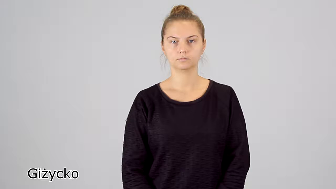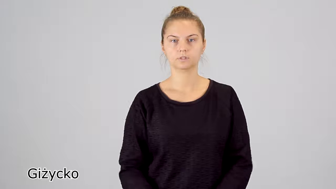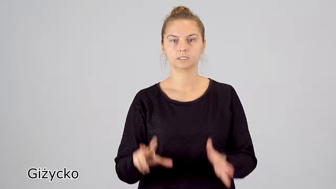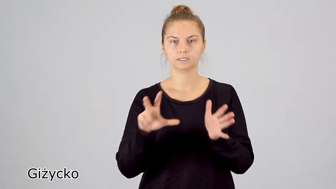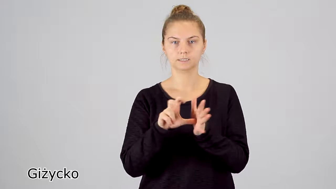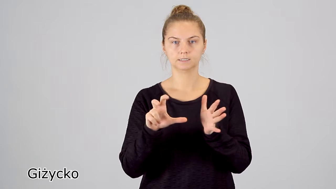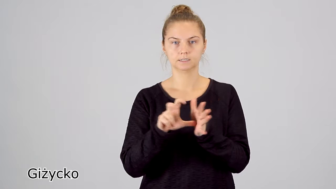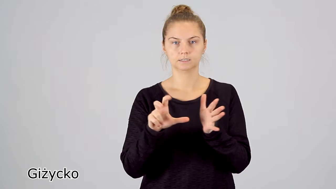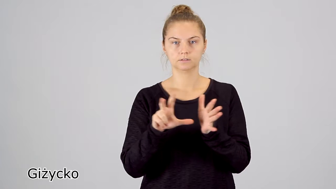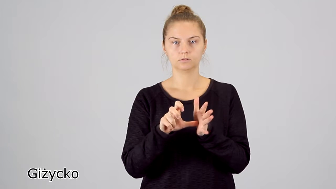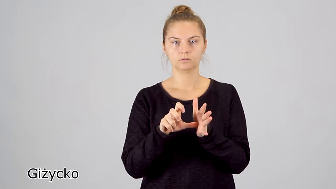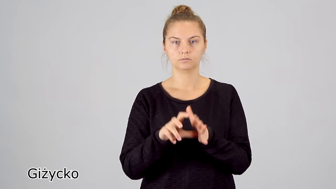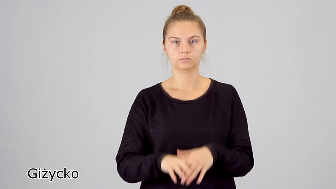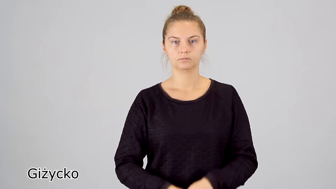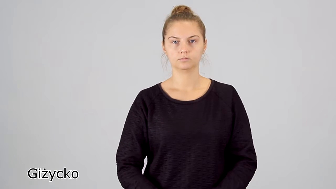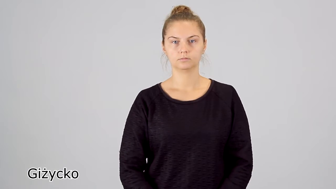Giżycko